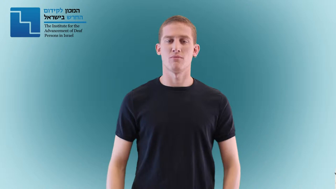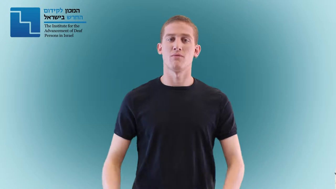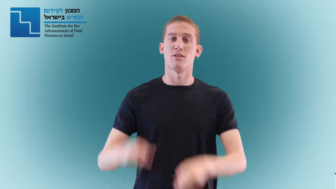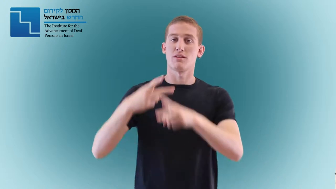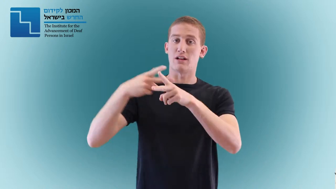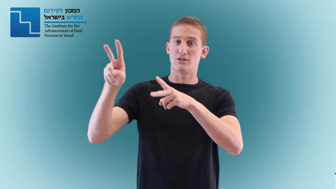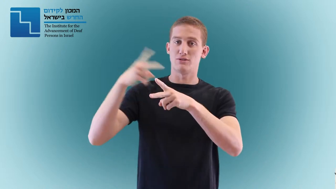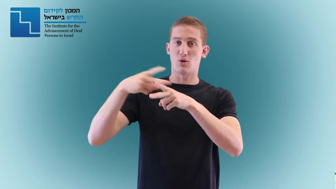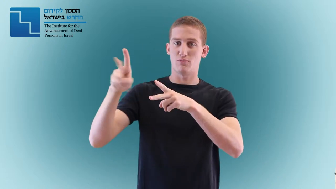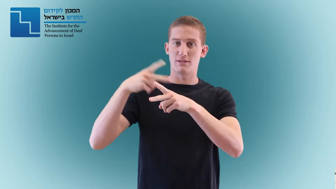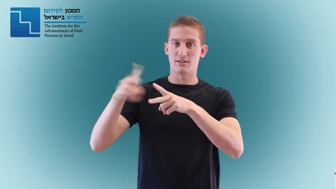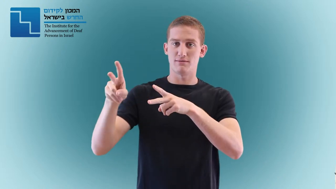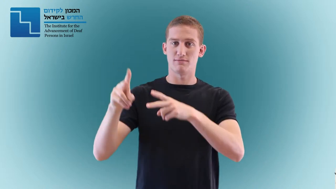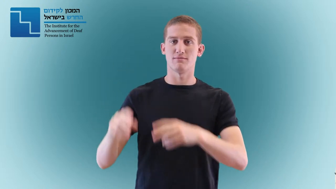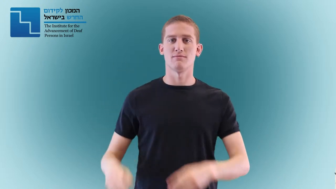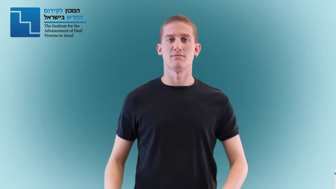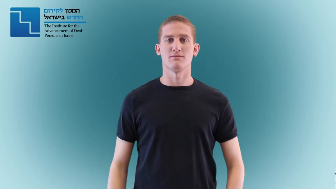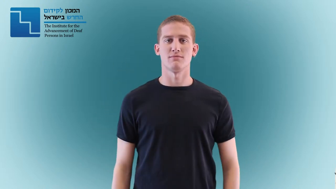תשלומים